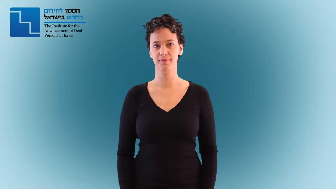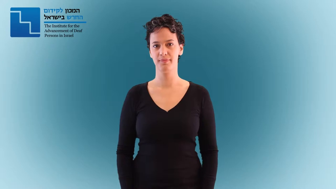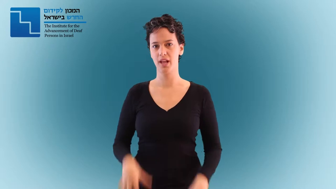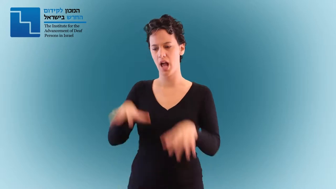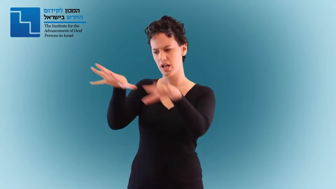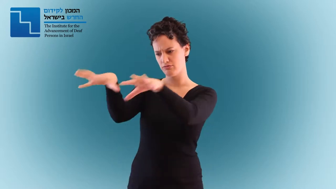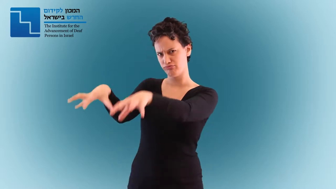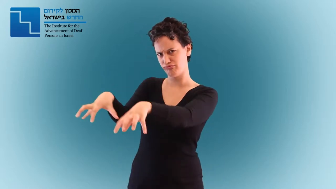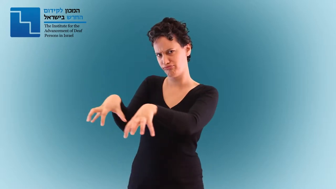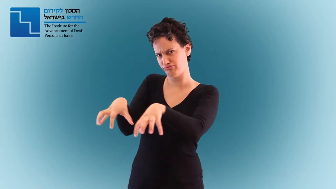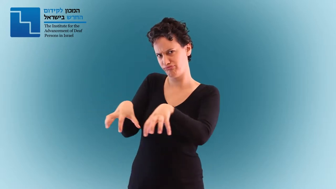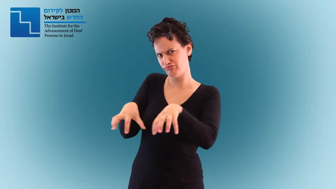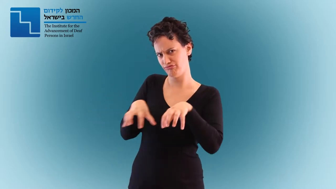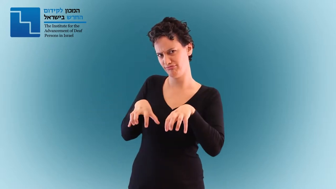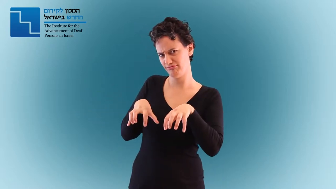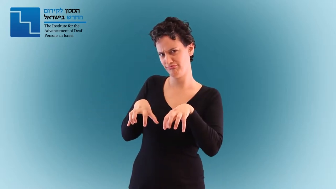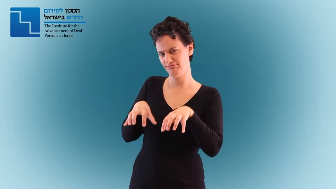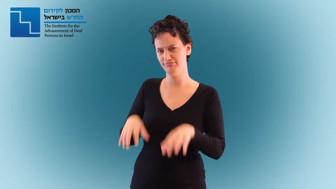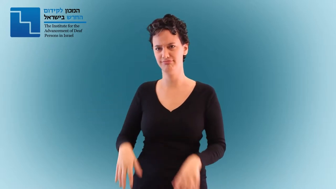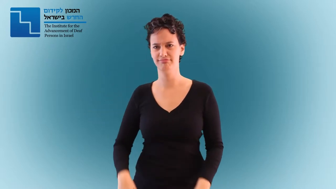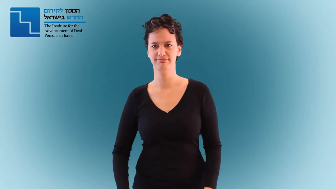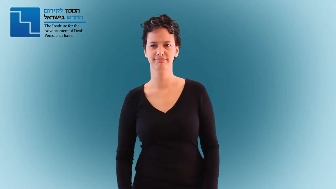מחרשה